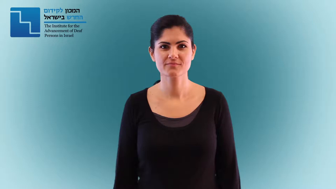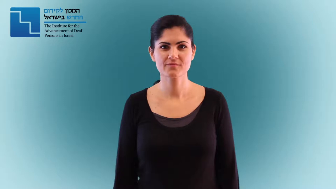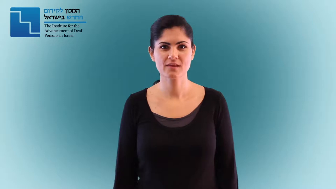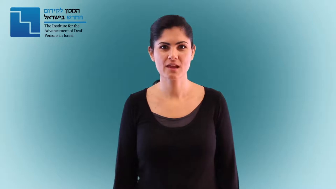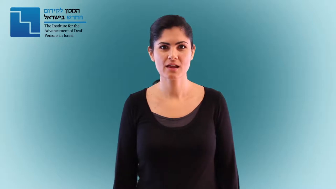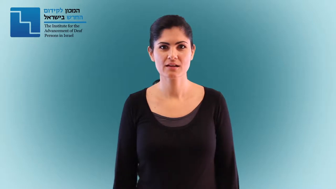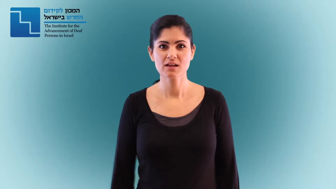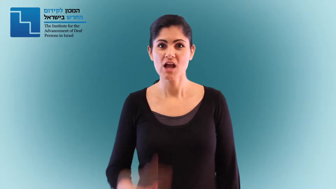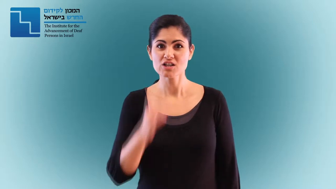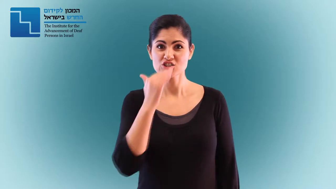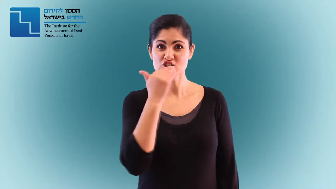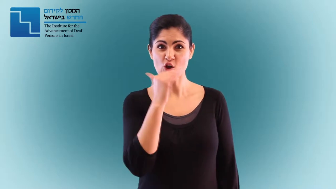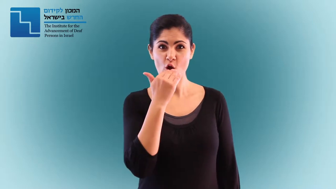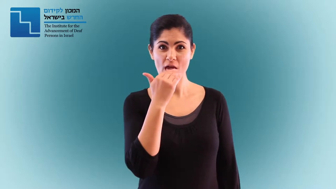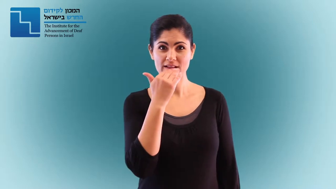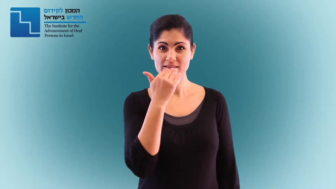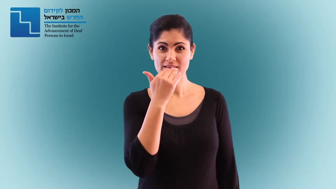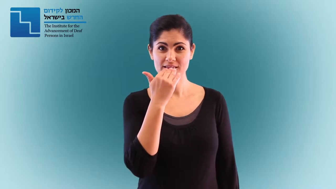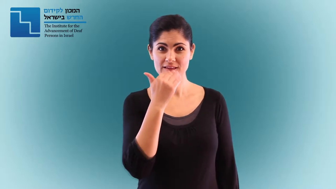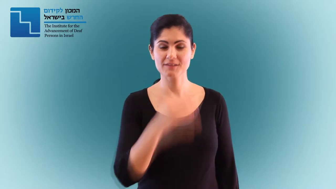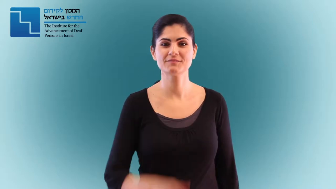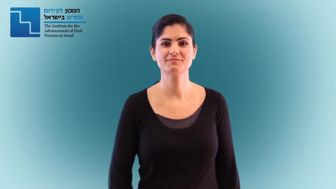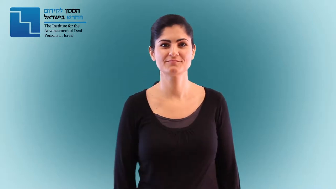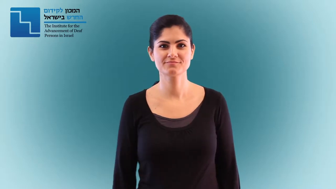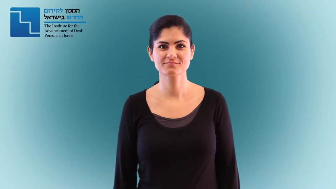שוקולד